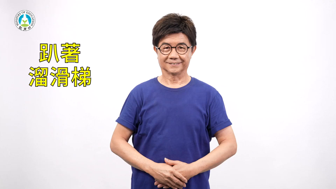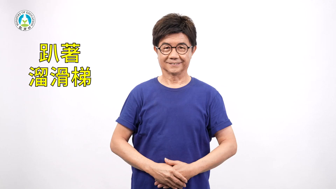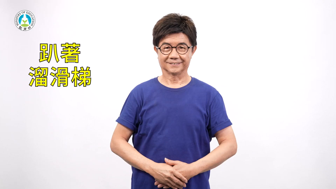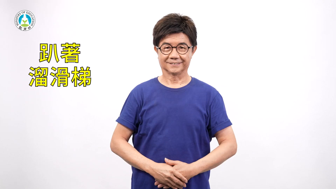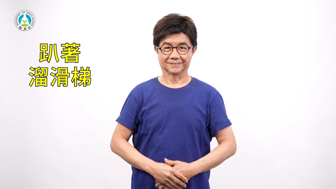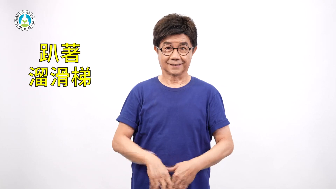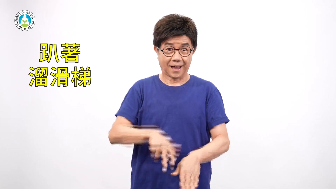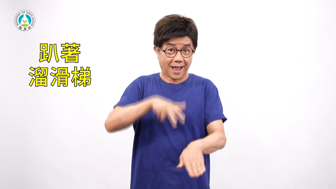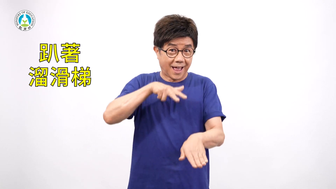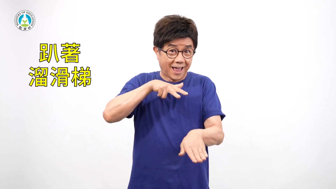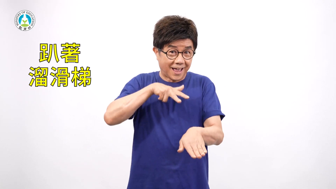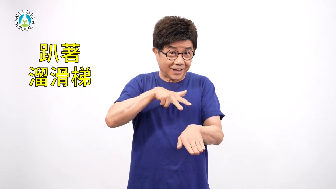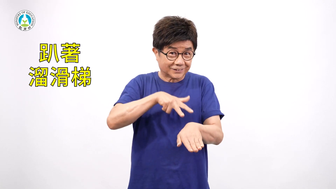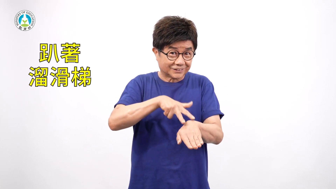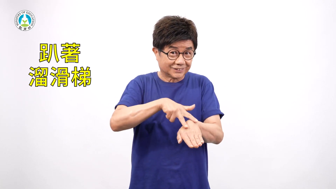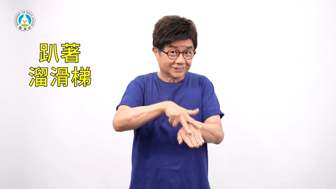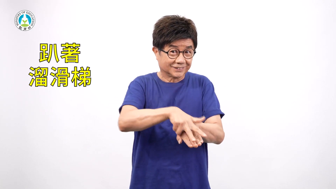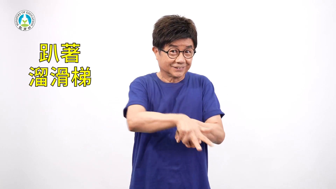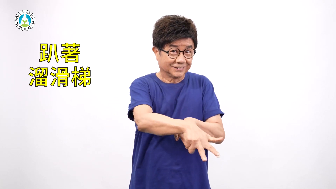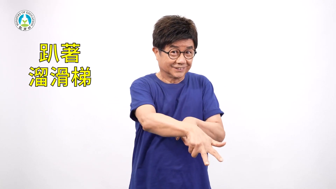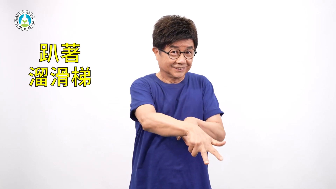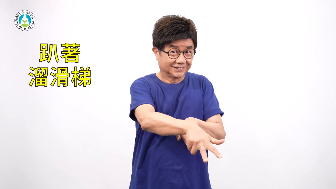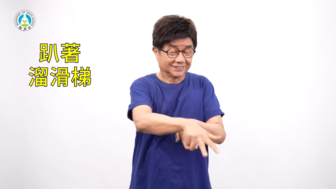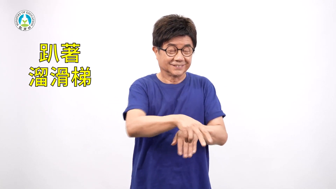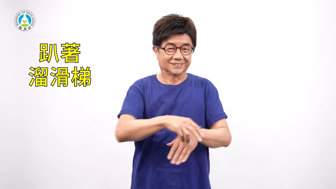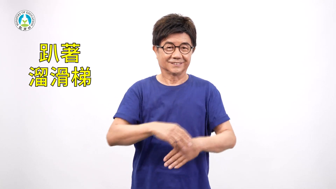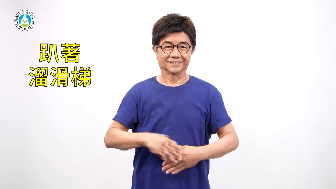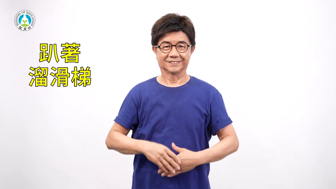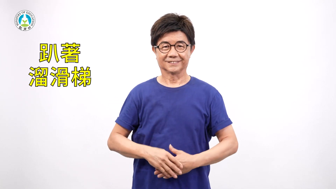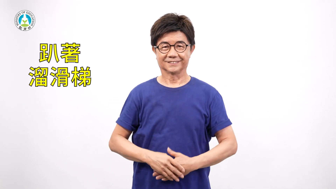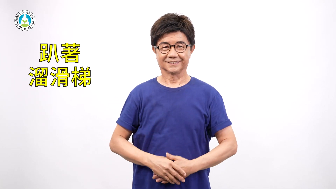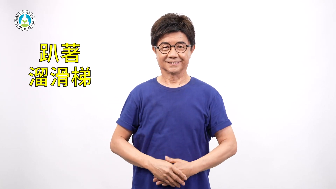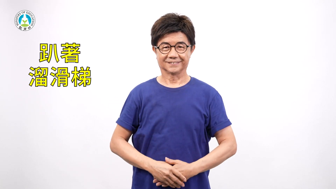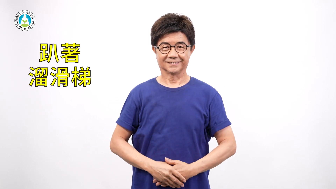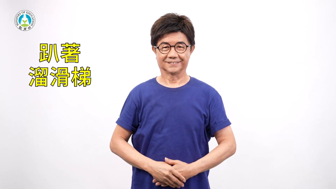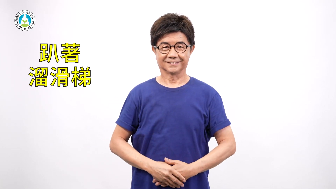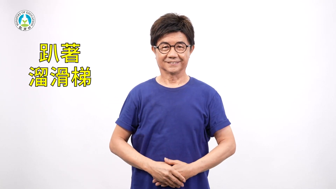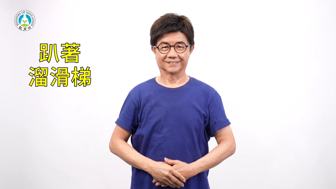趴著溜滑梯